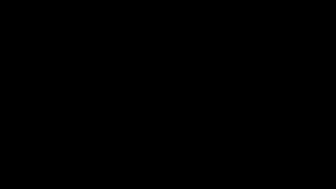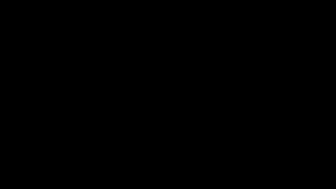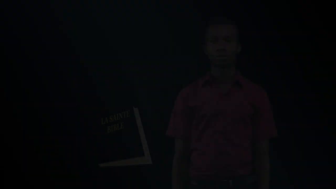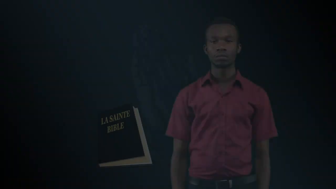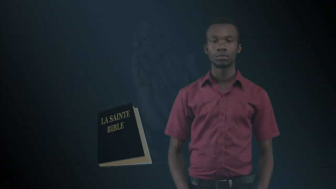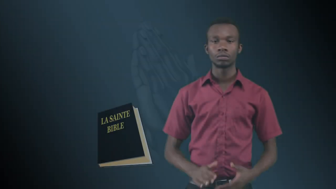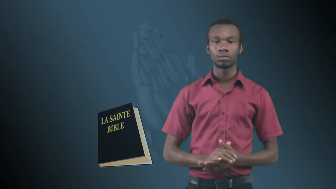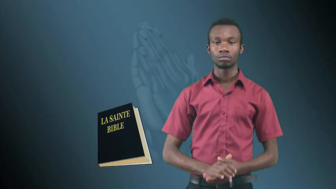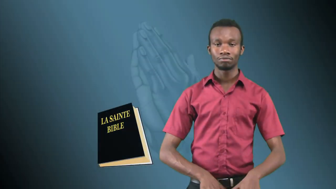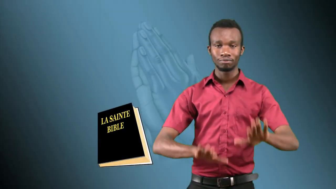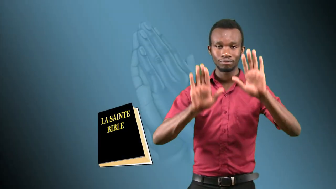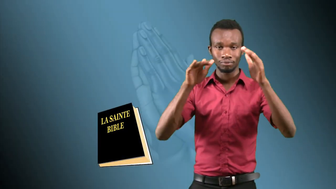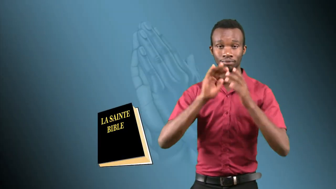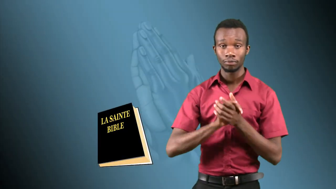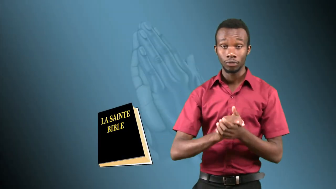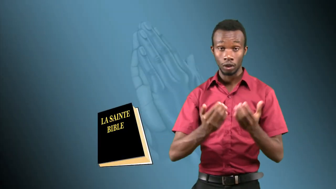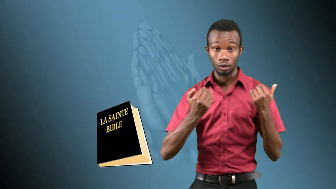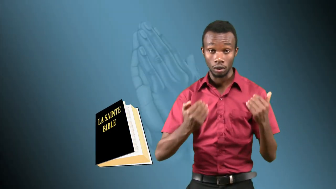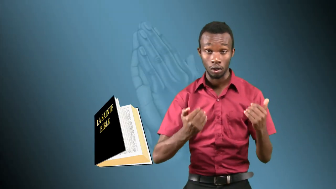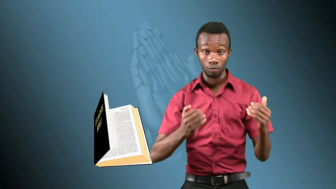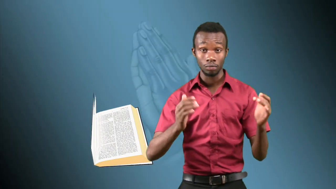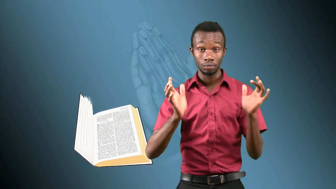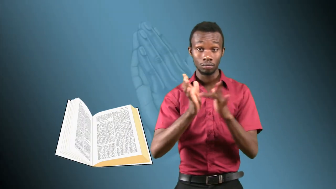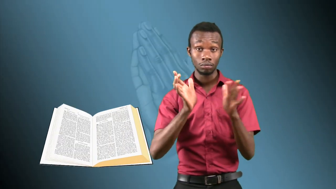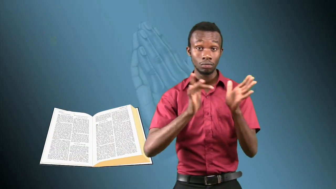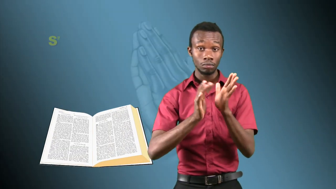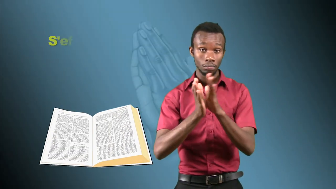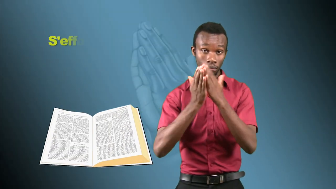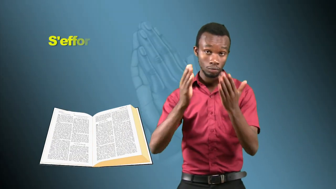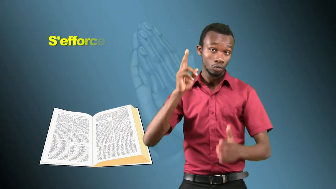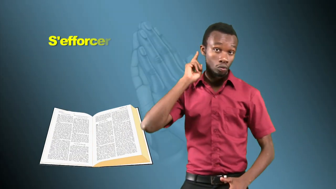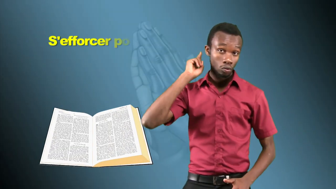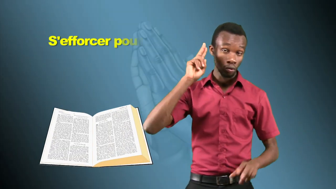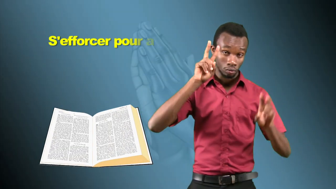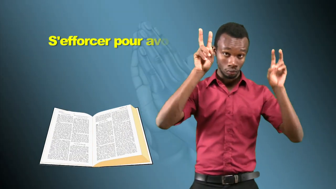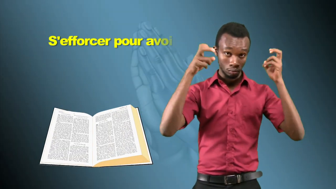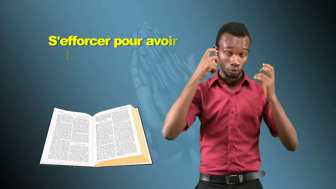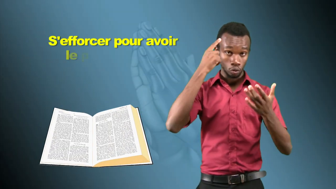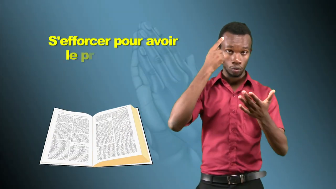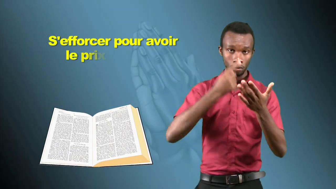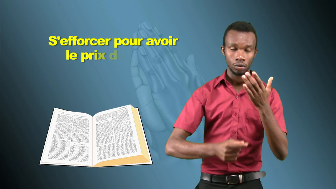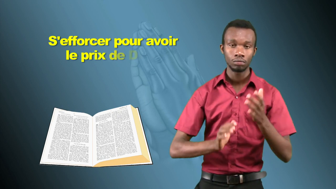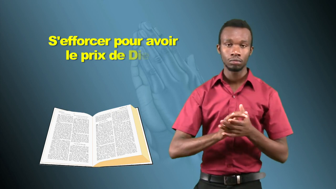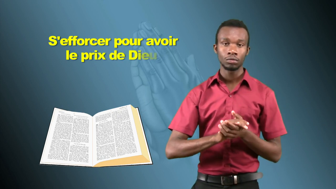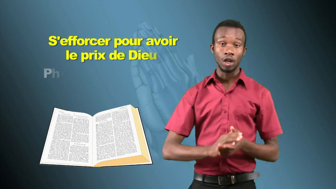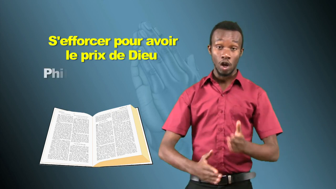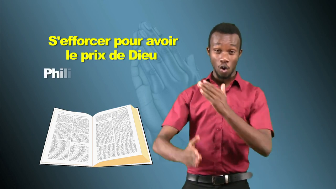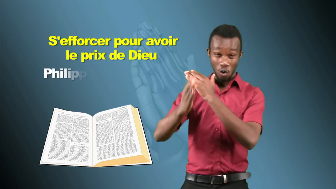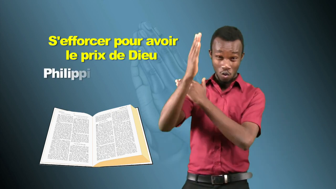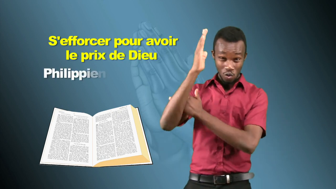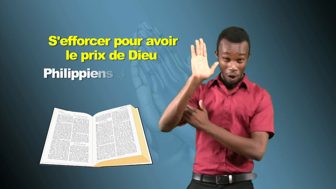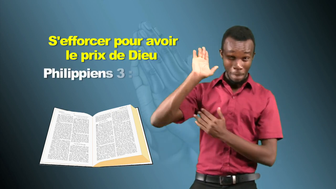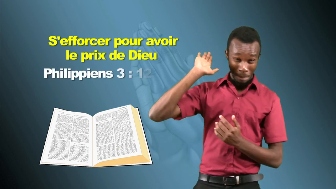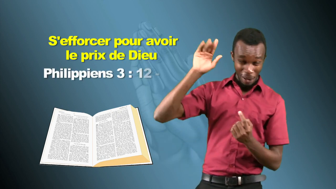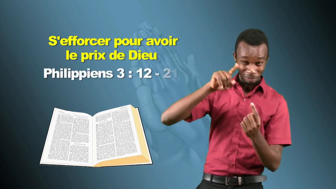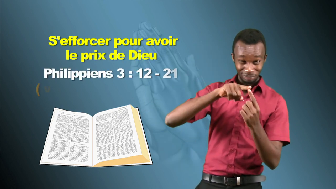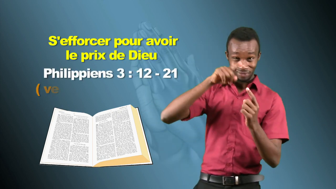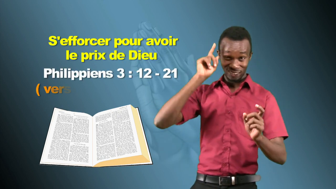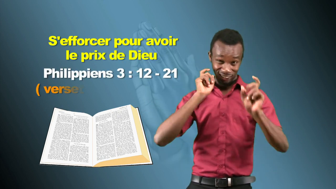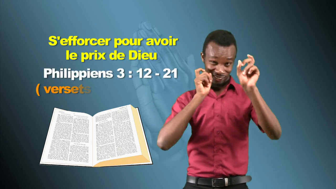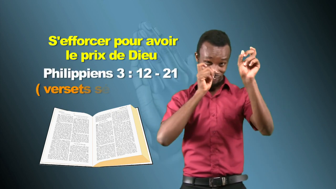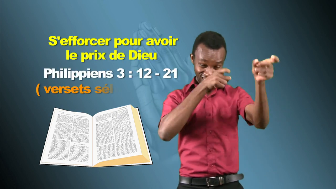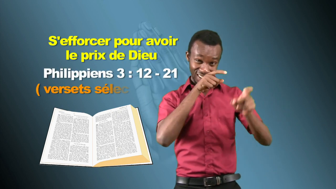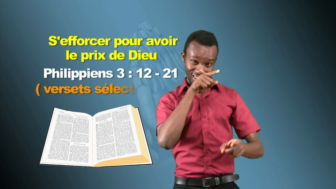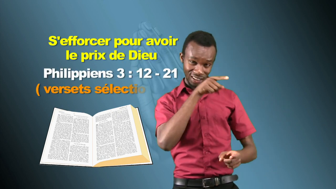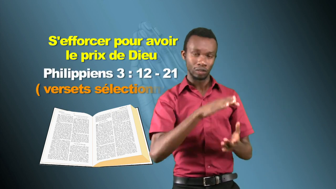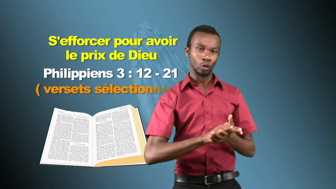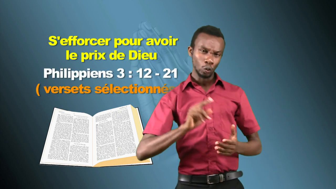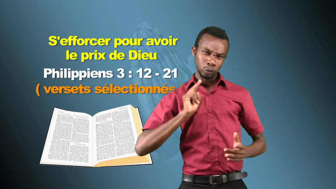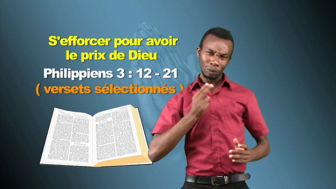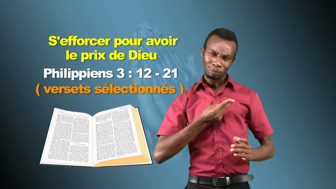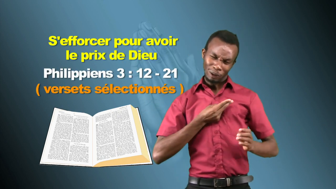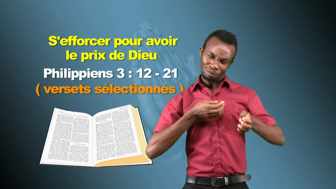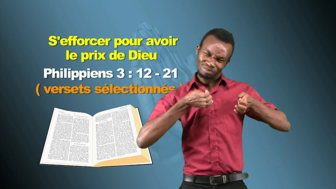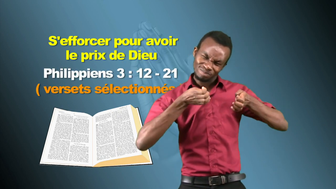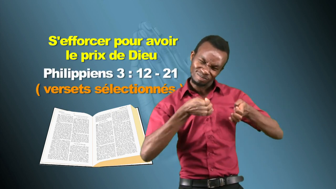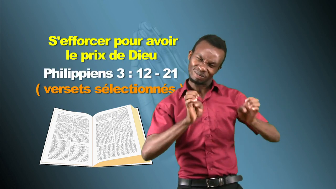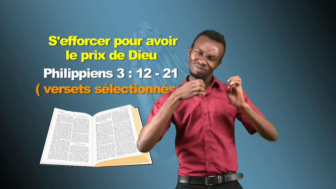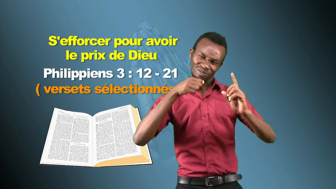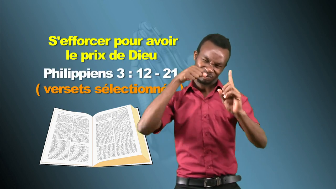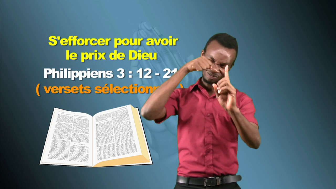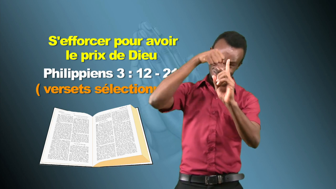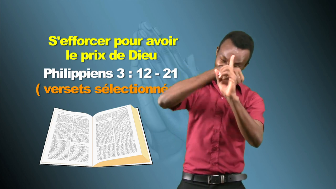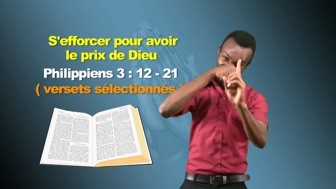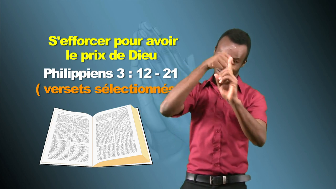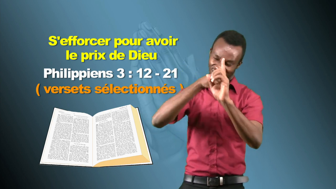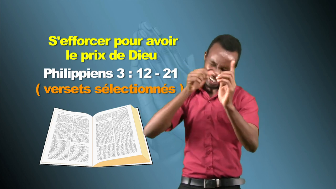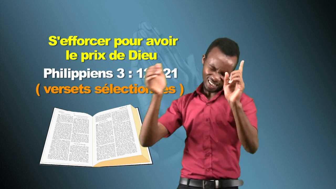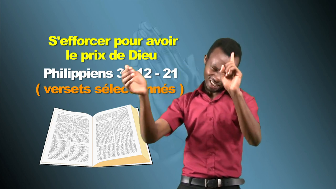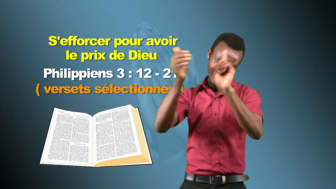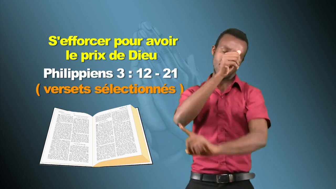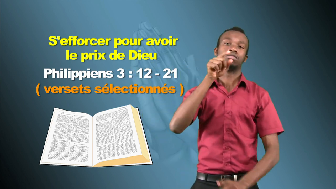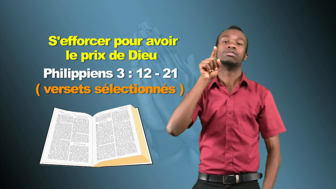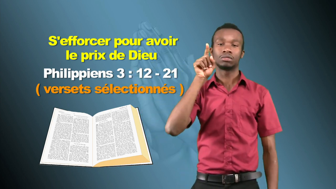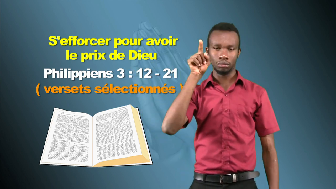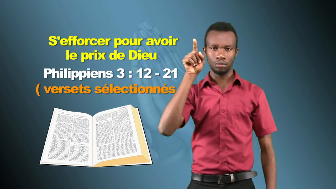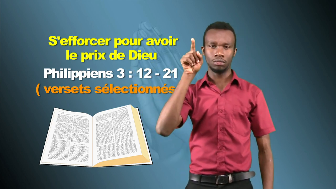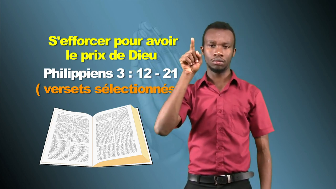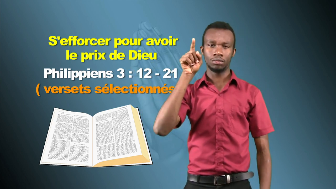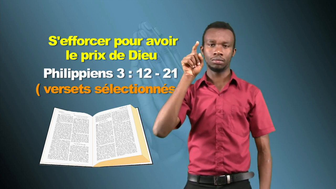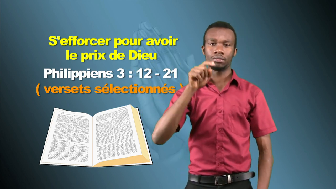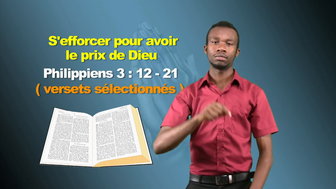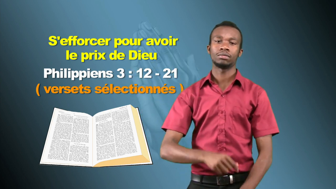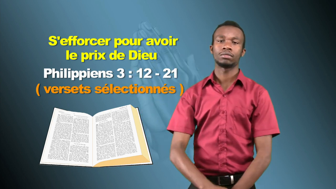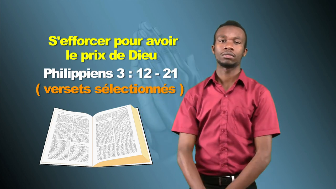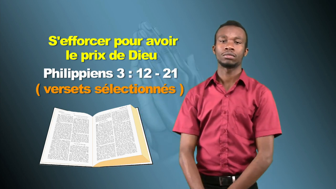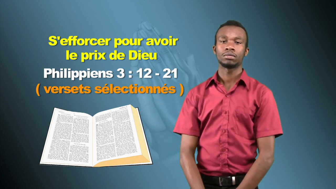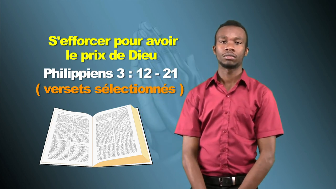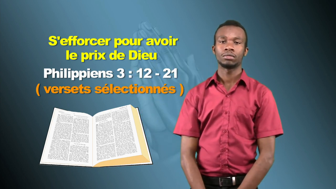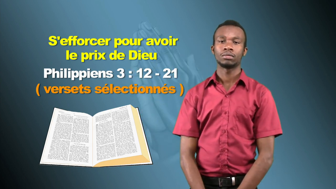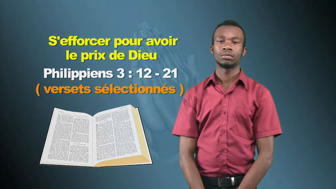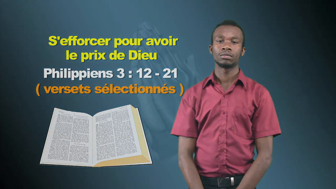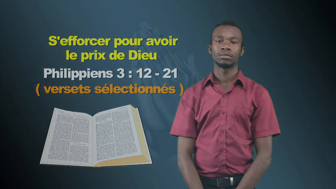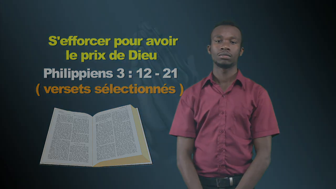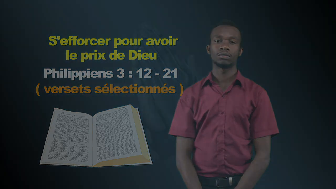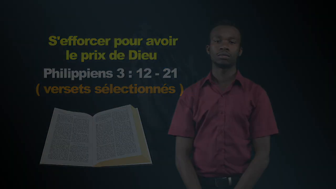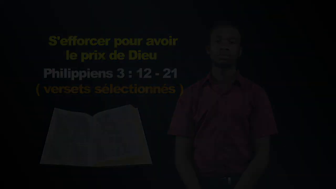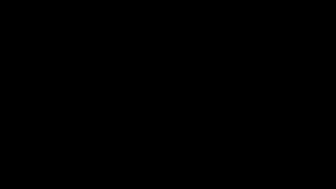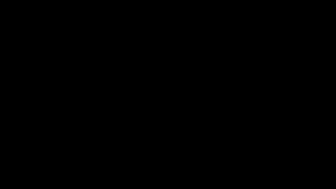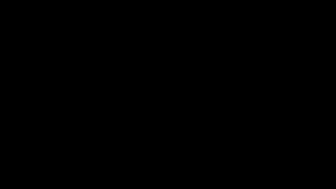S'efforcer pour avoir le prix de Dieu